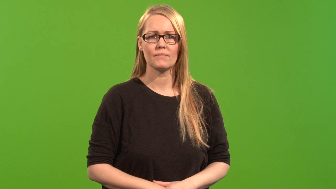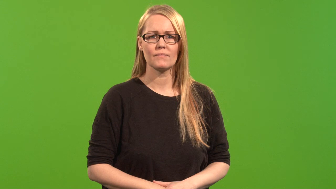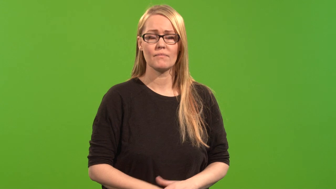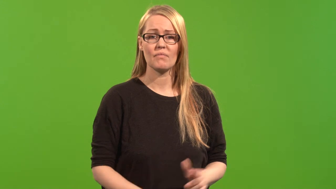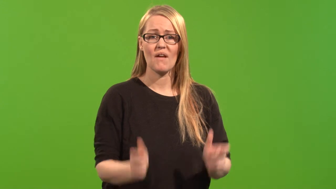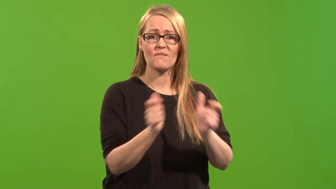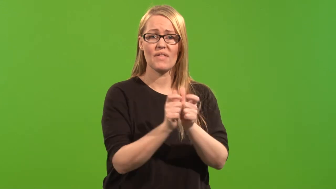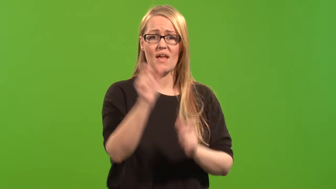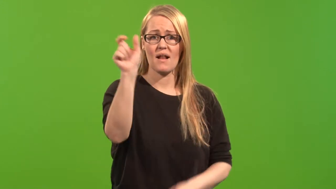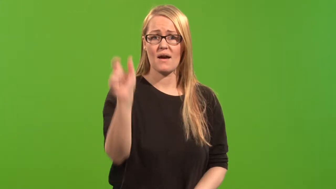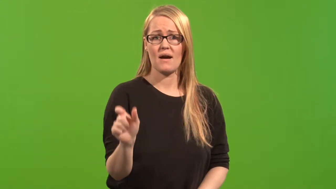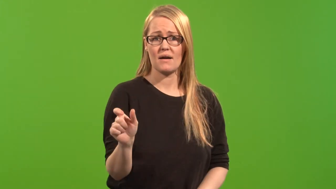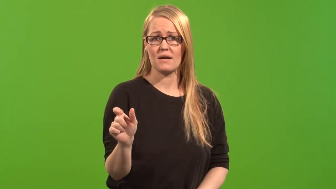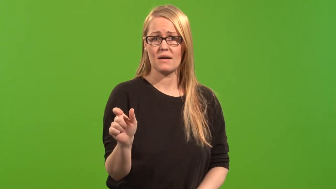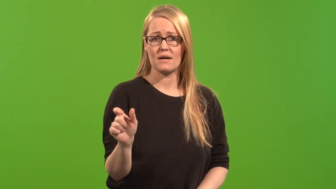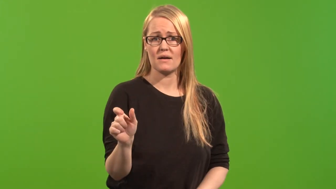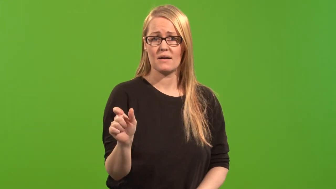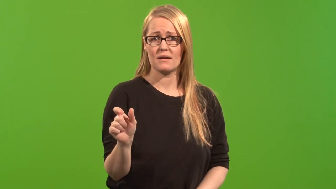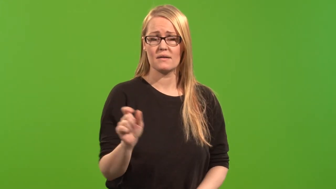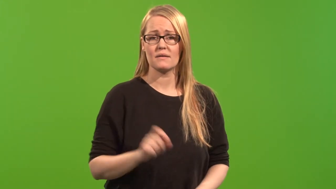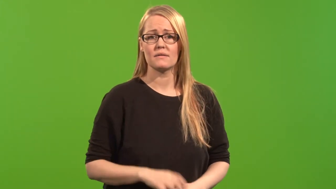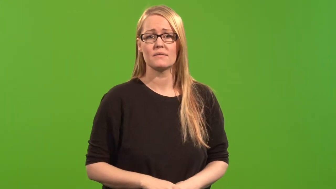Félagi